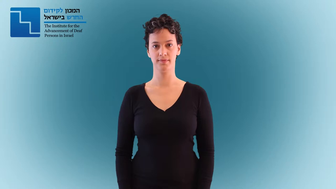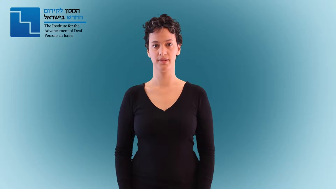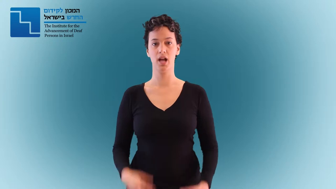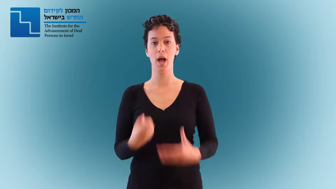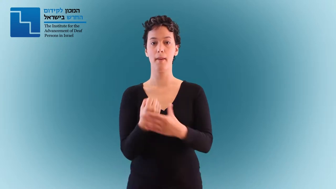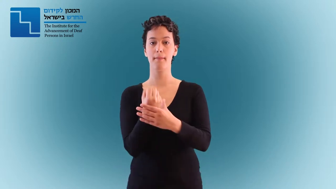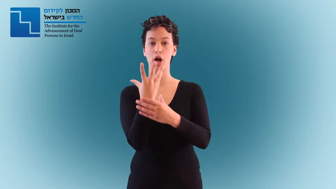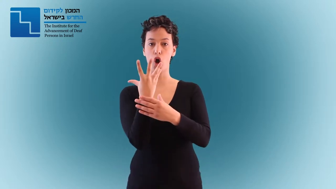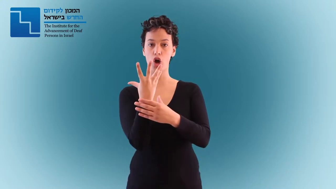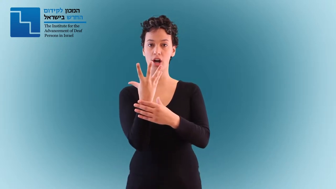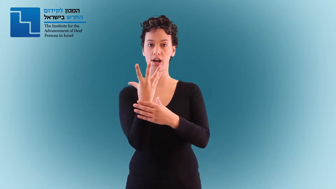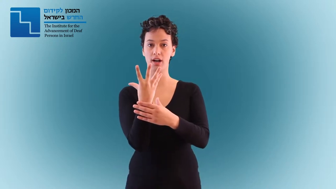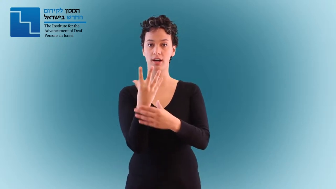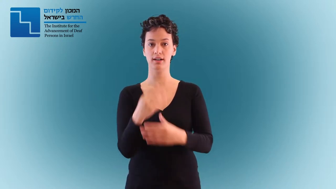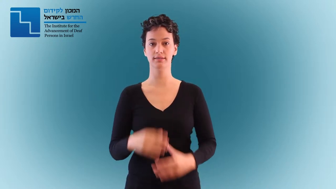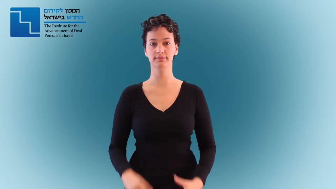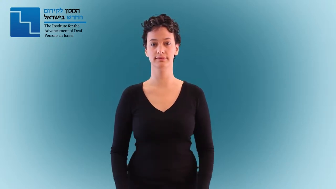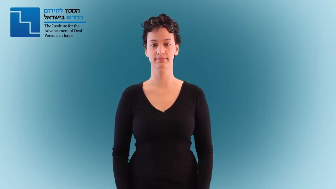מקור